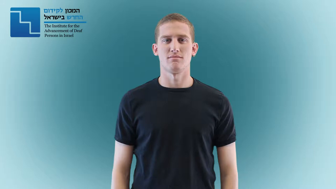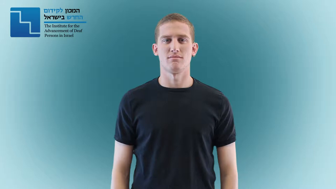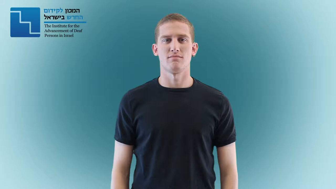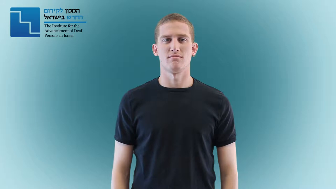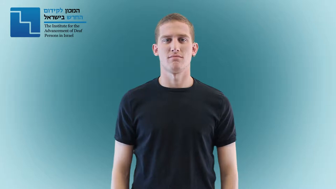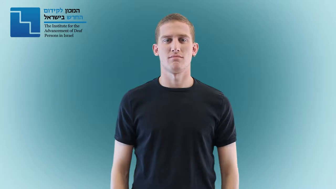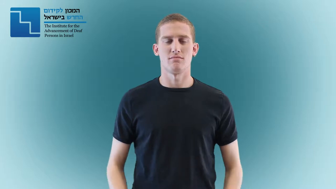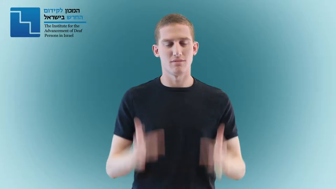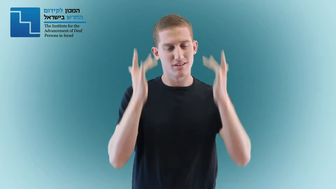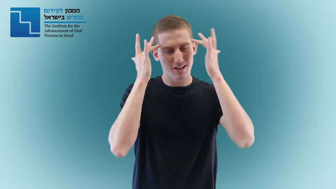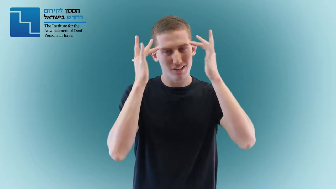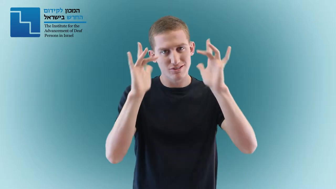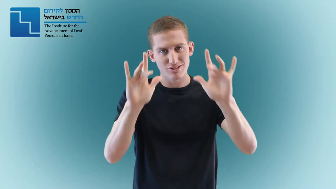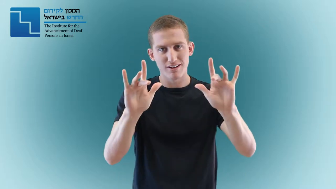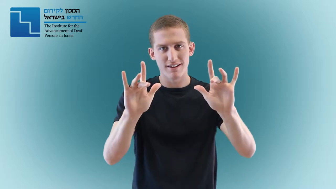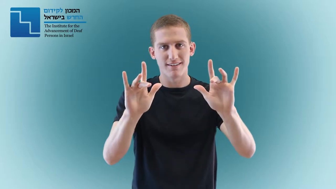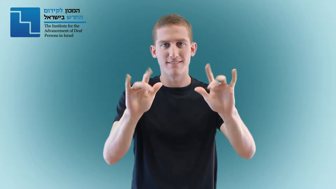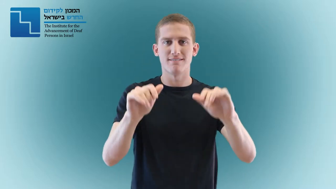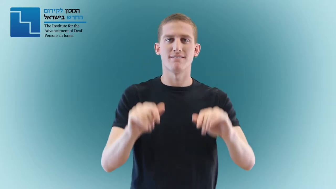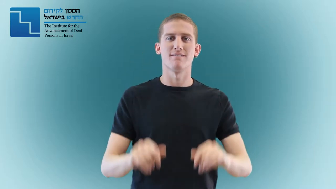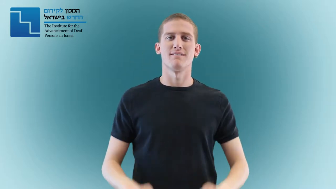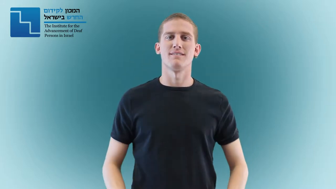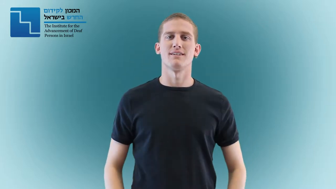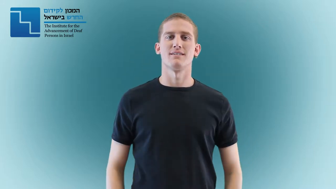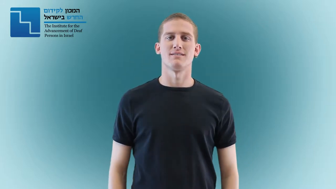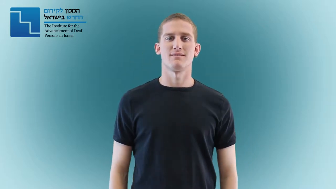להתחשב